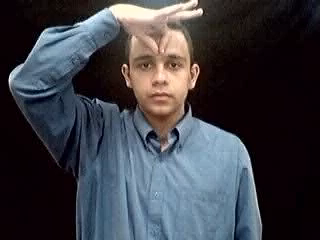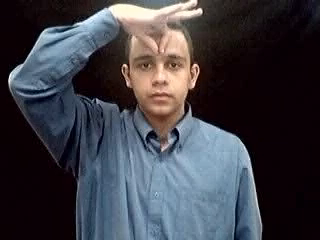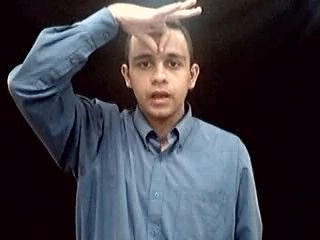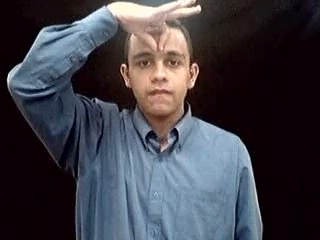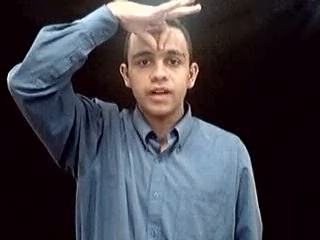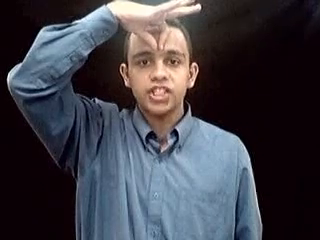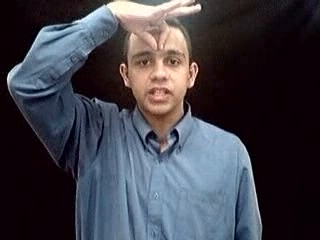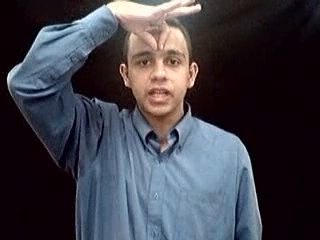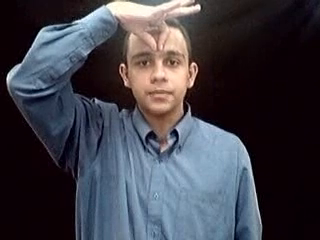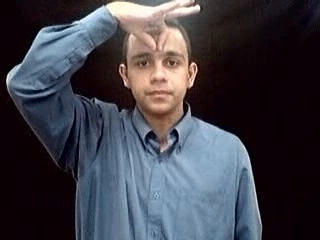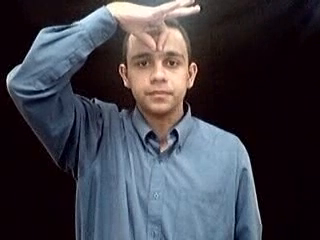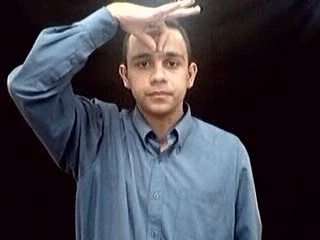vagina